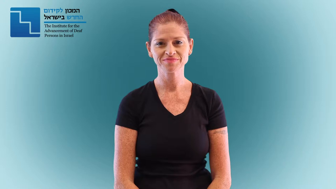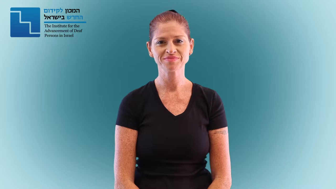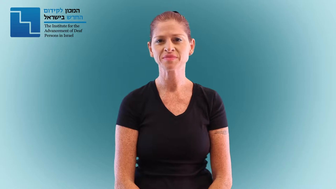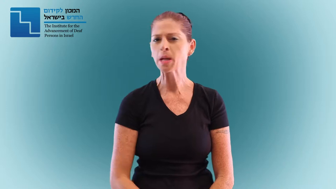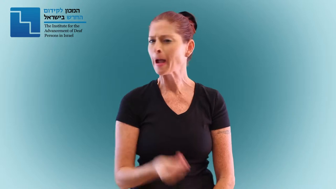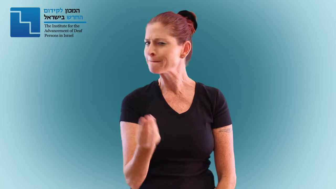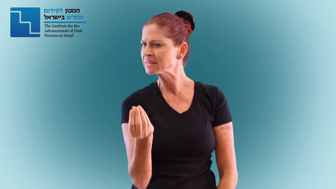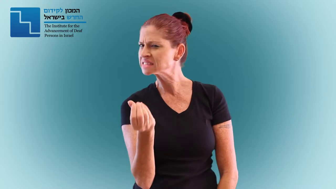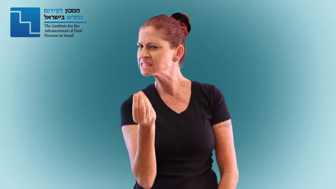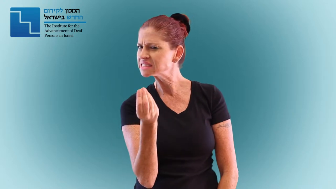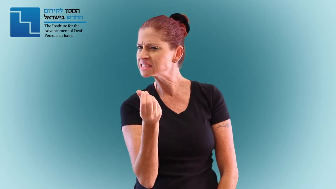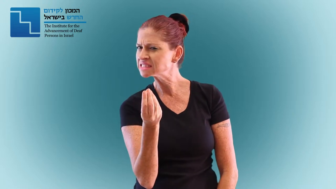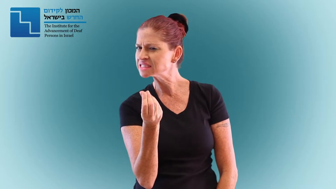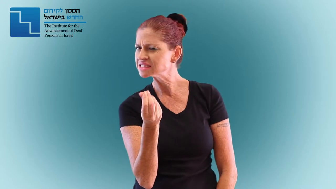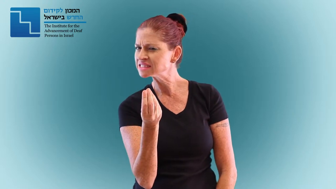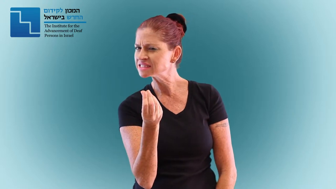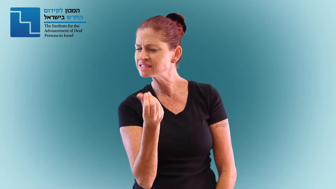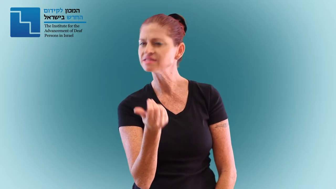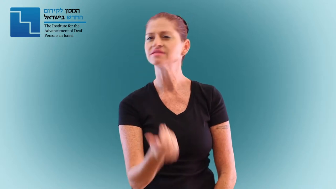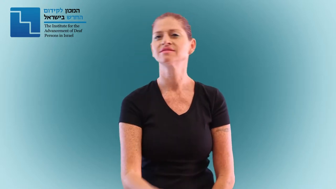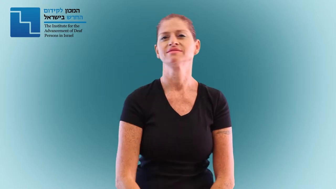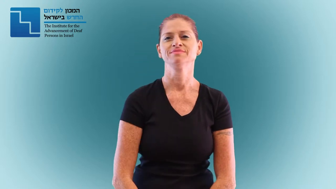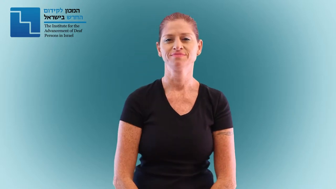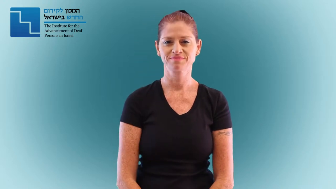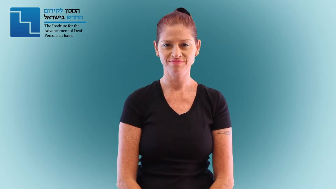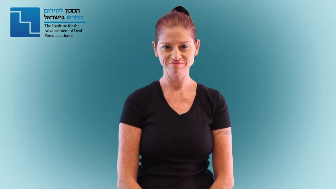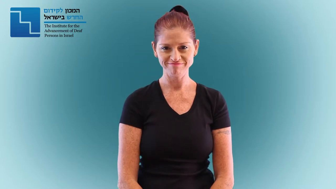רמז